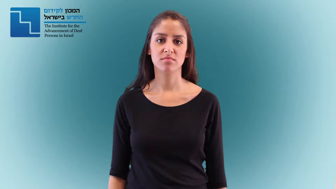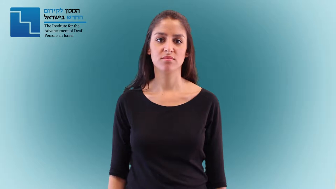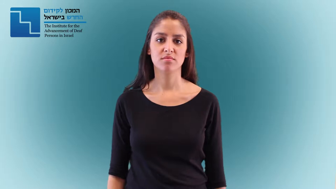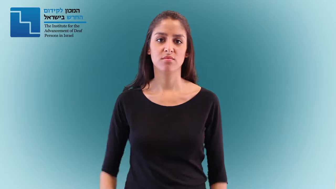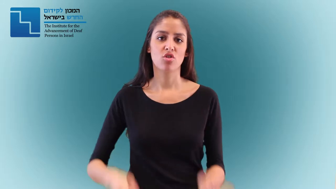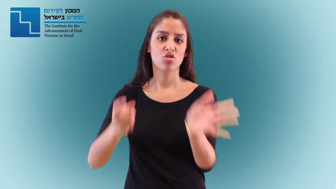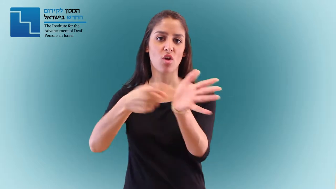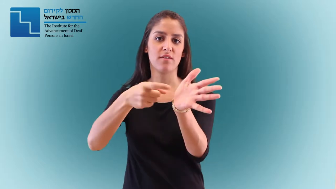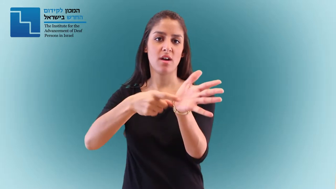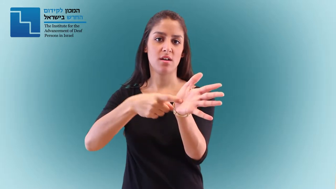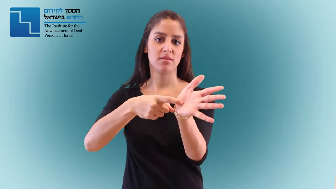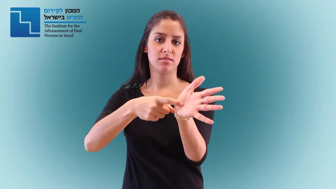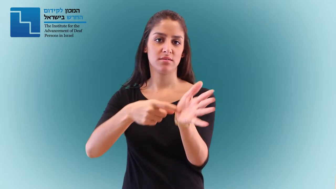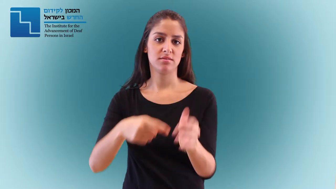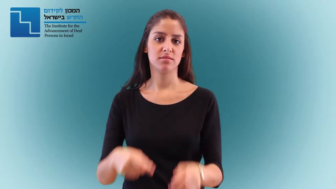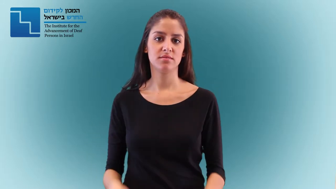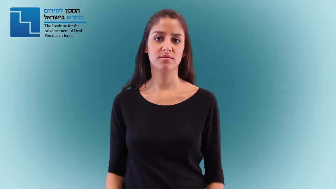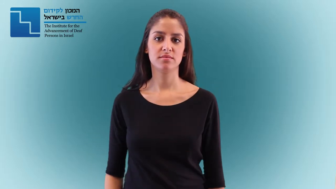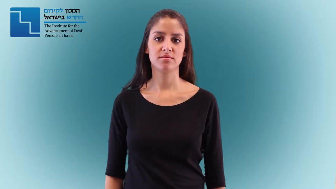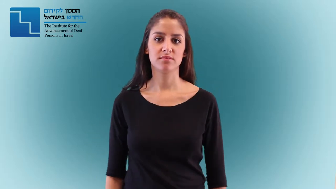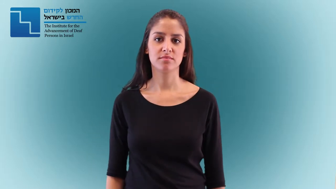תובע